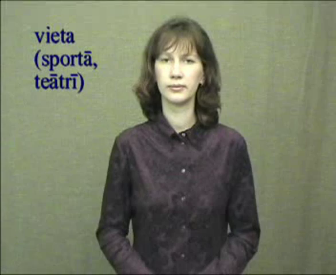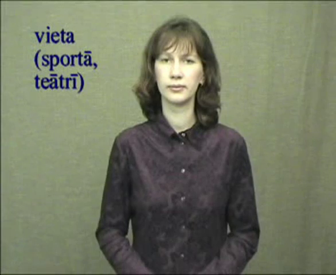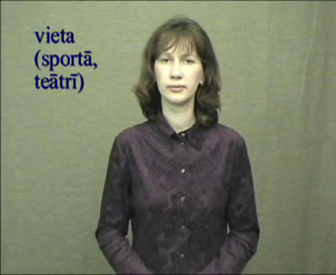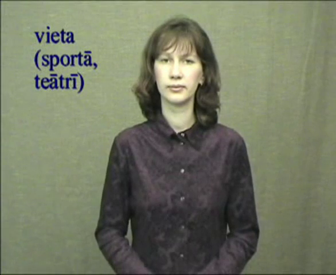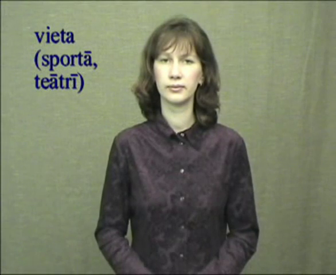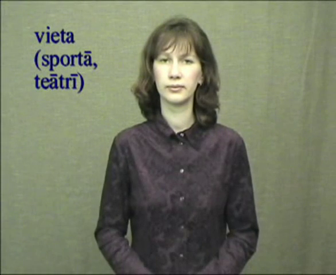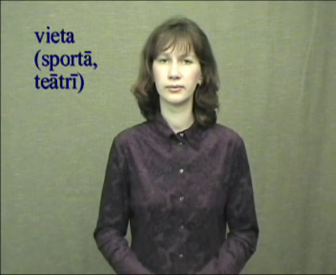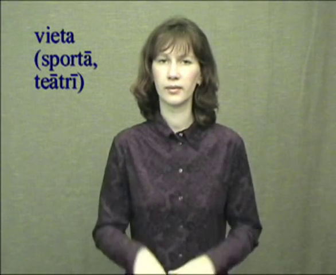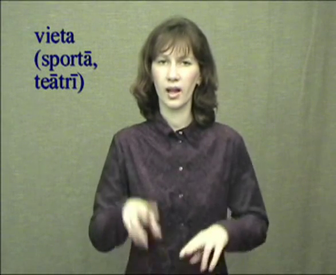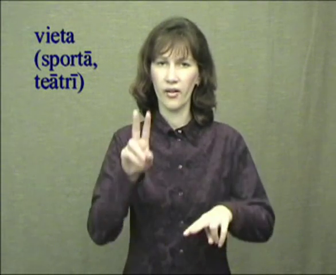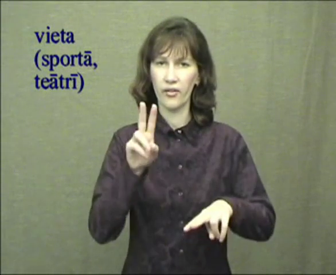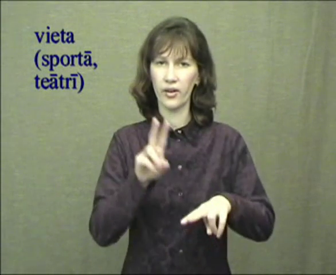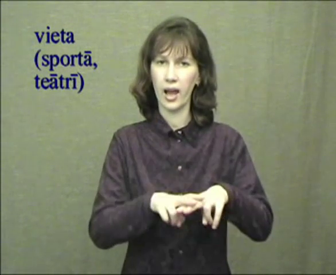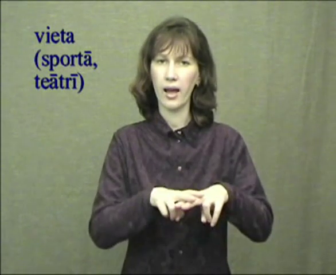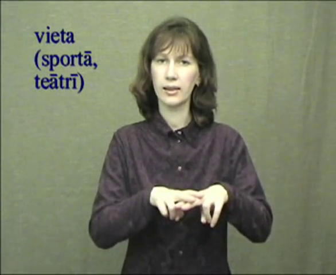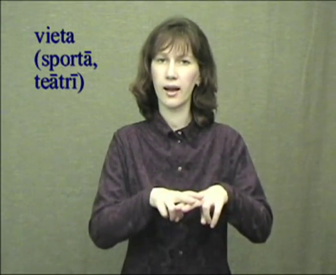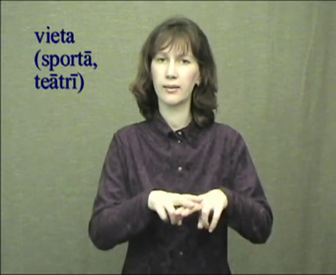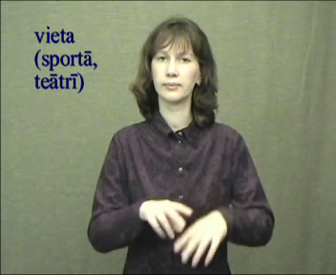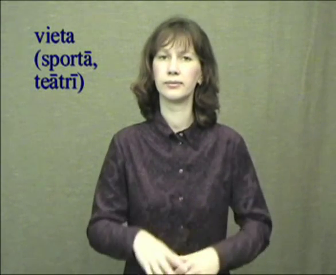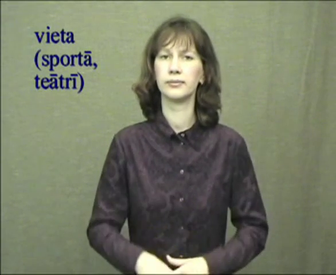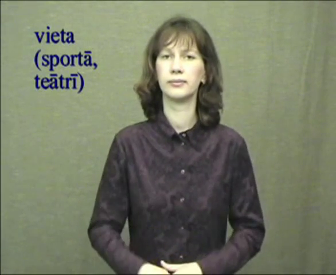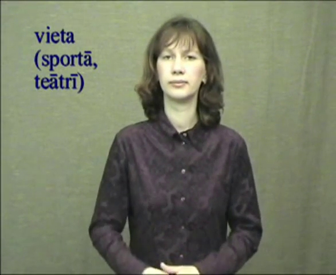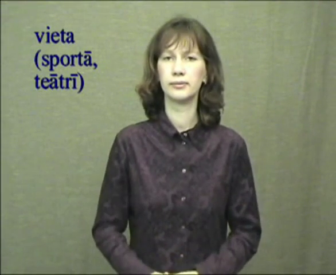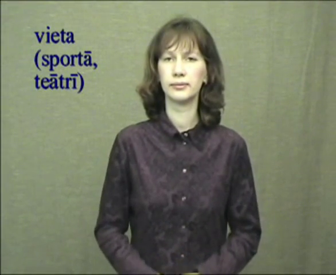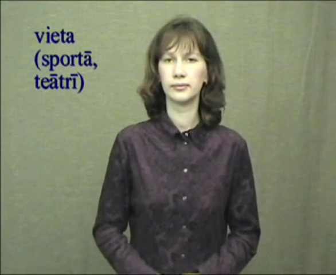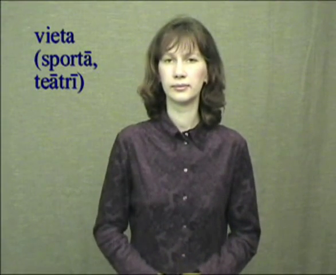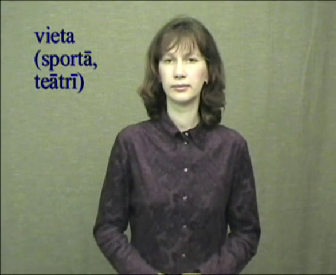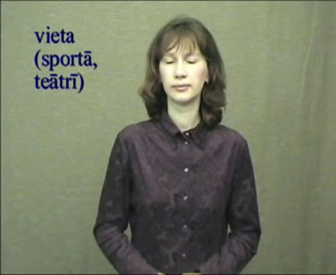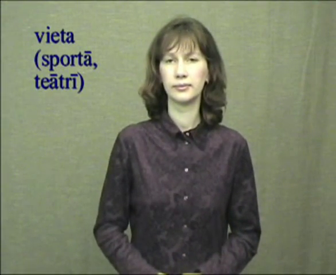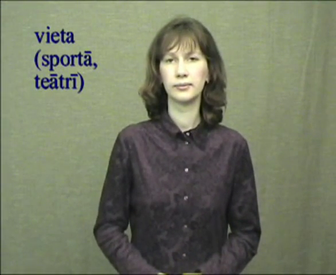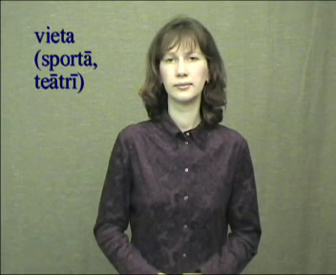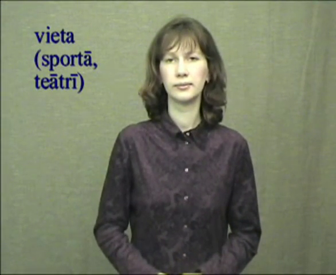vieta sportaa teatrii